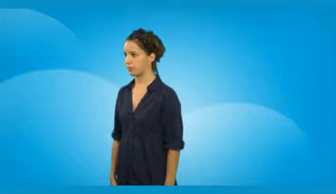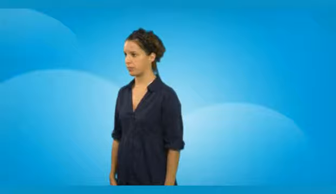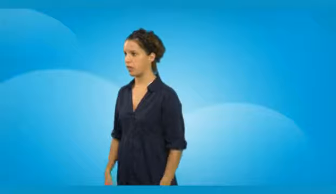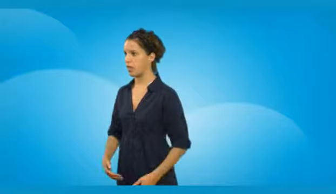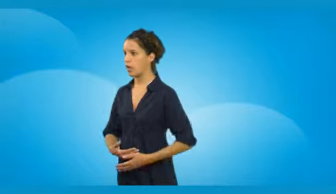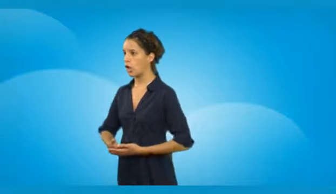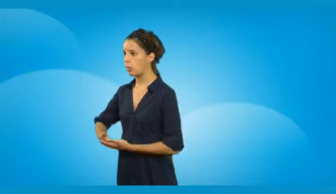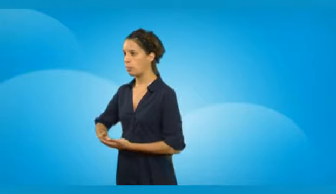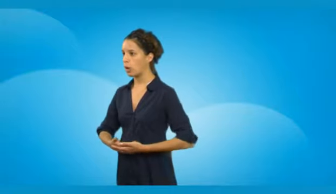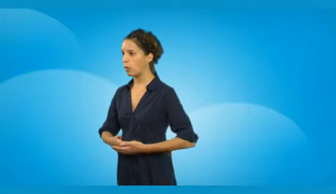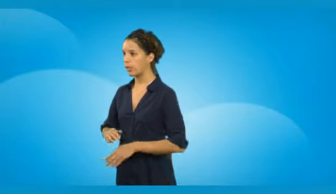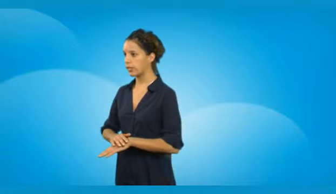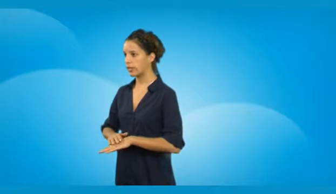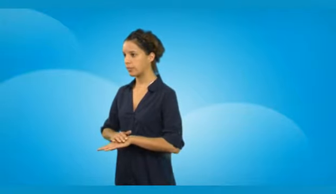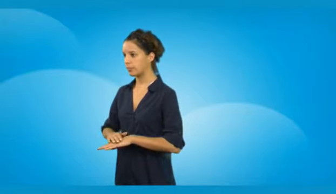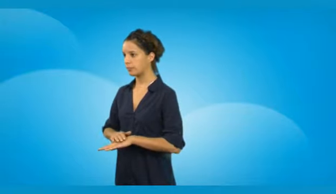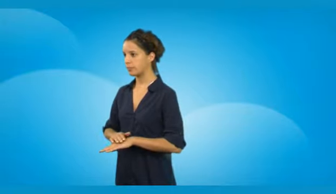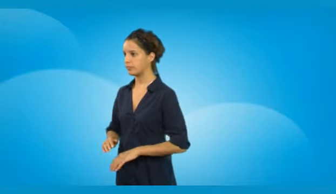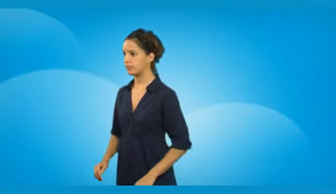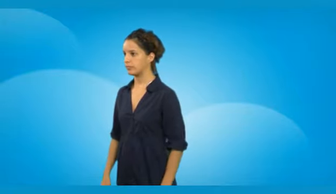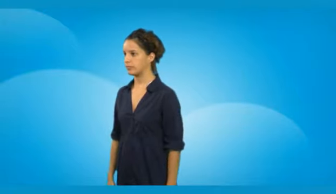Babakrém